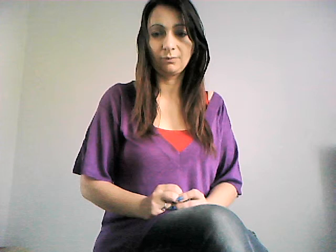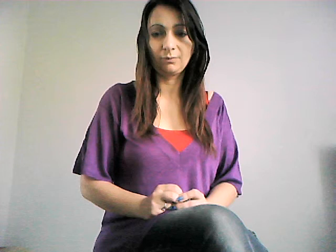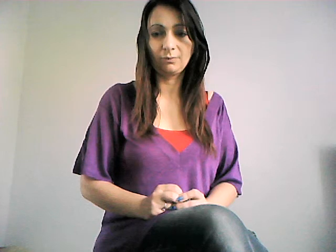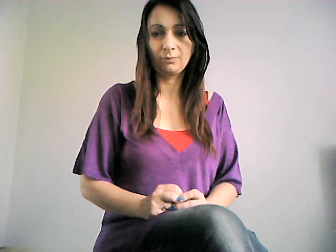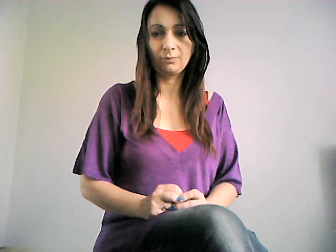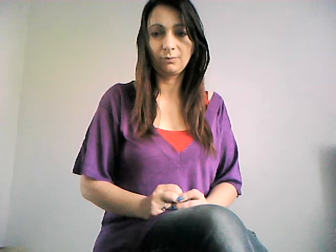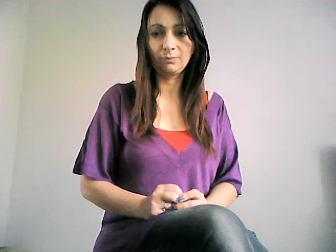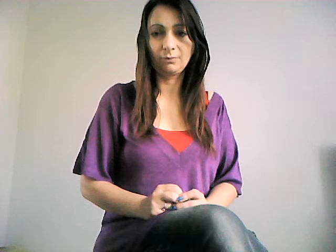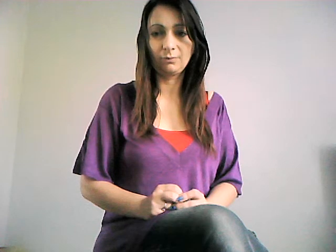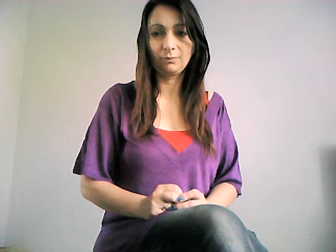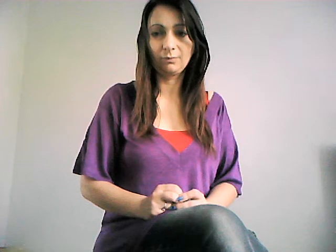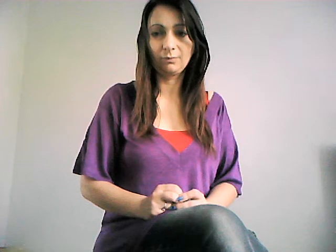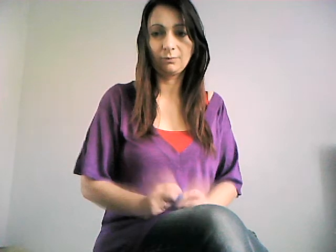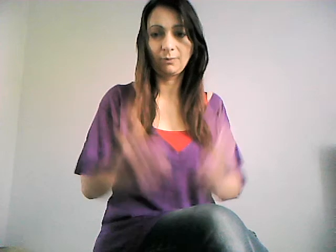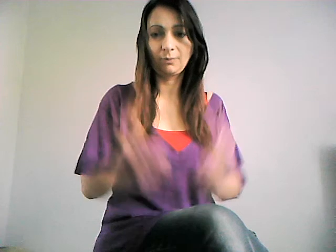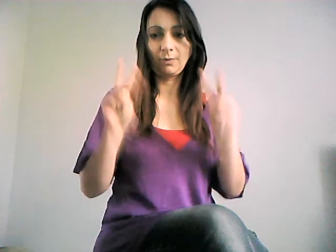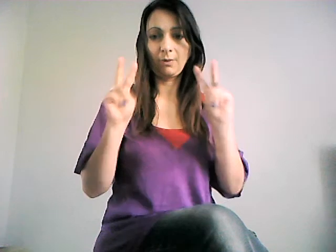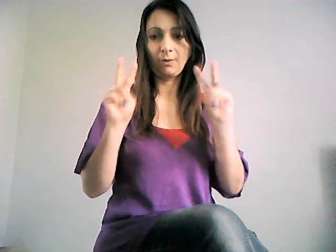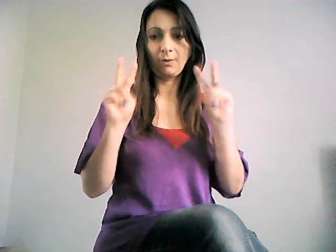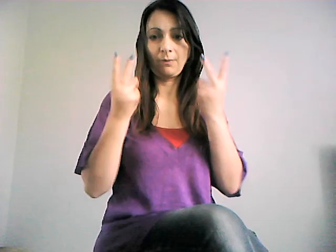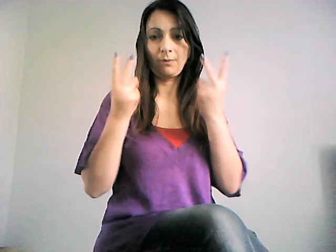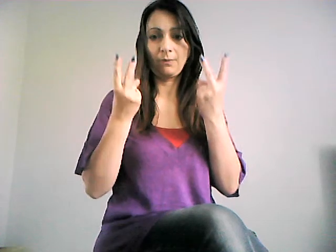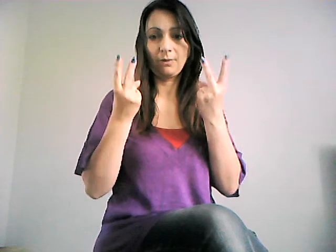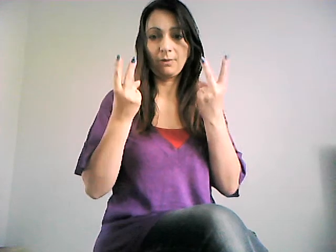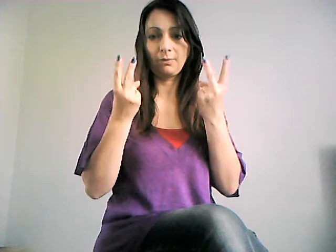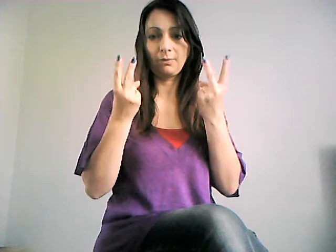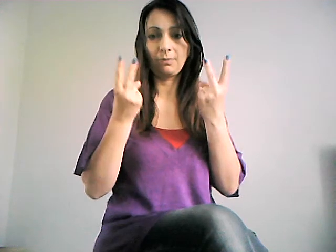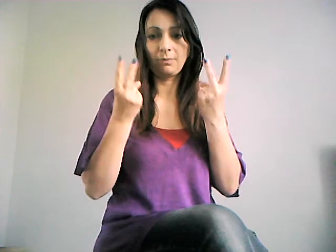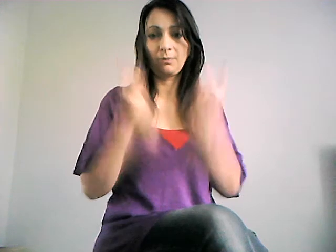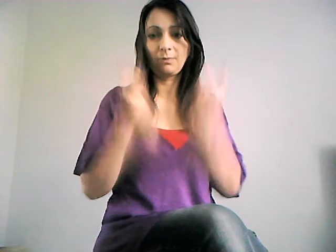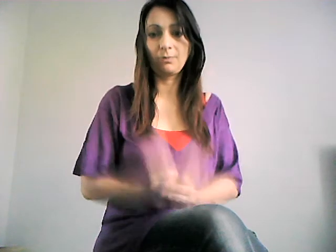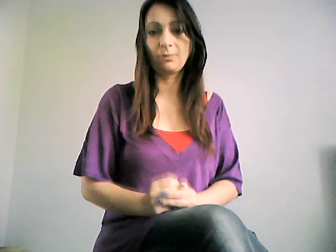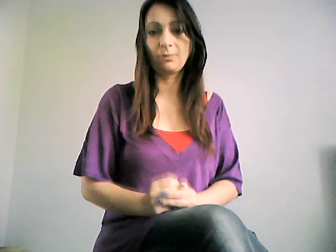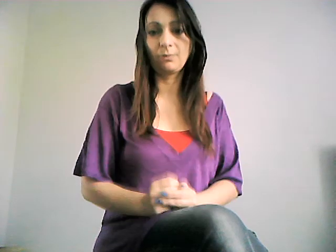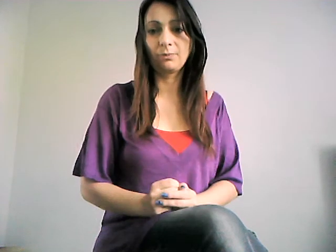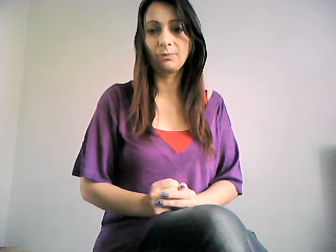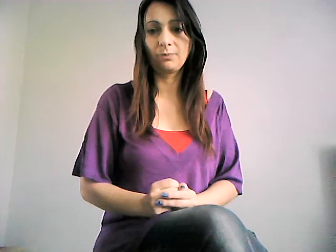Ville